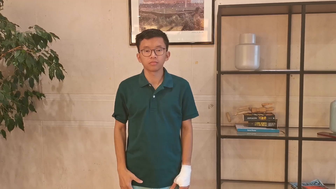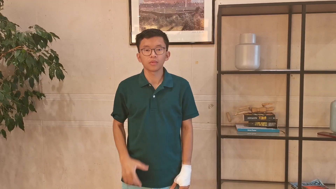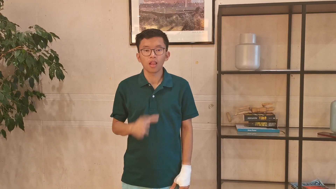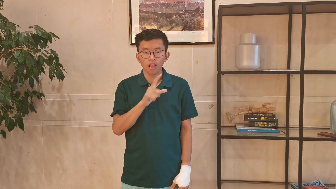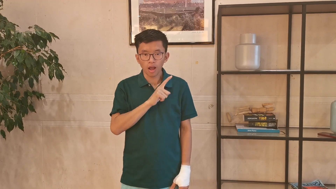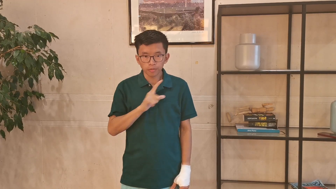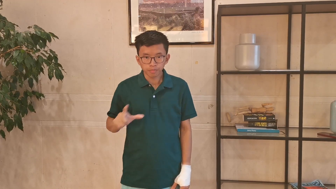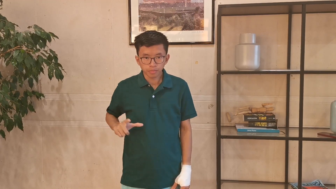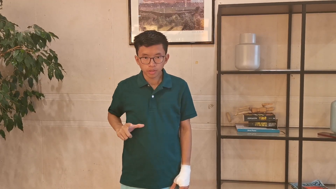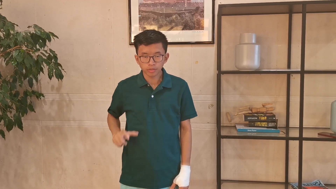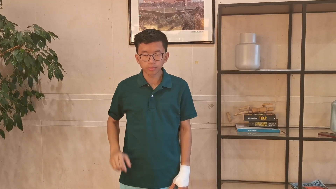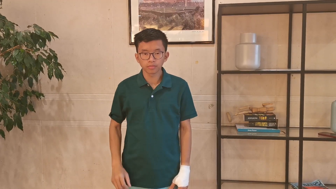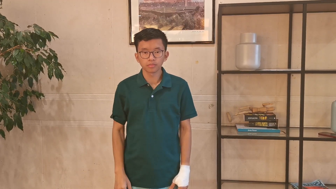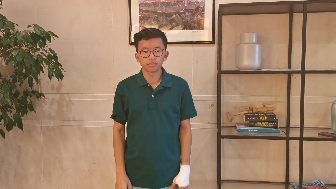Lipsia